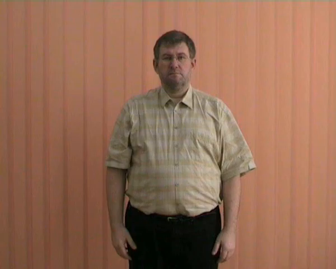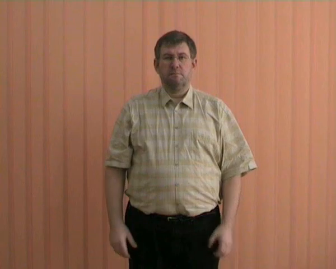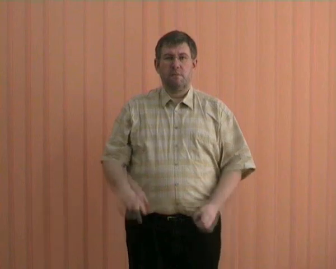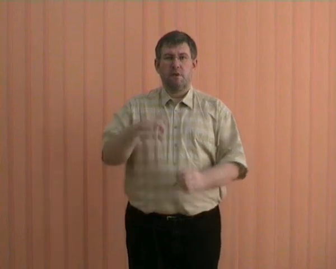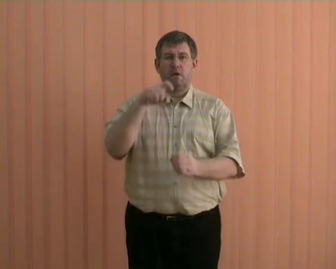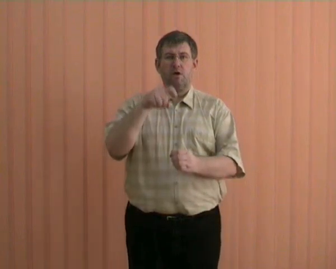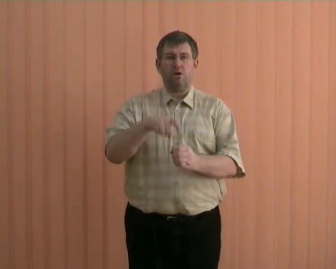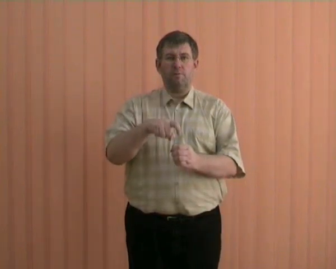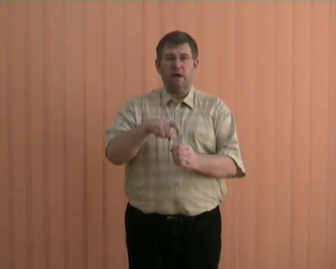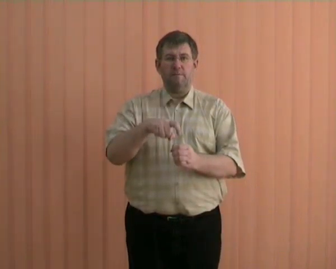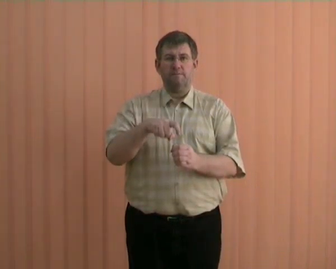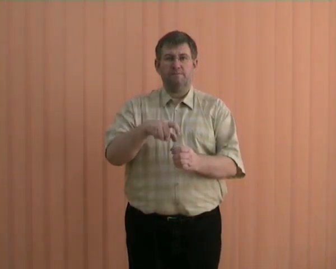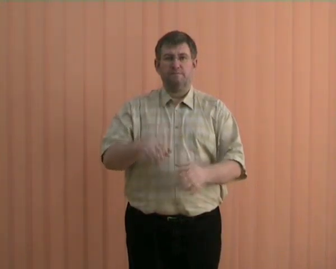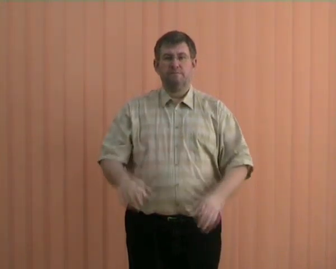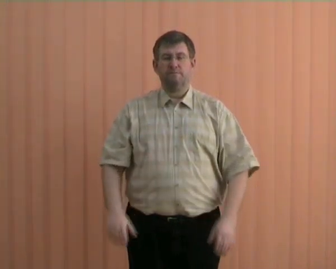kropla